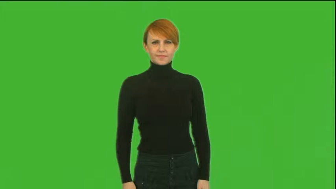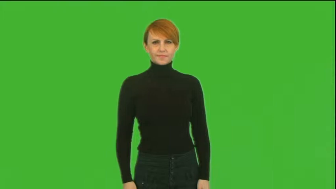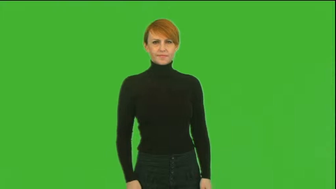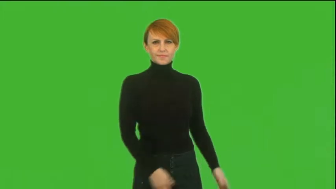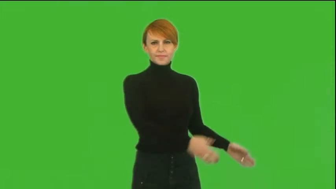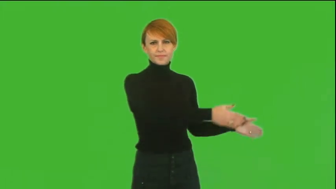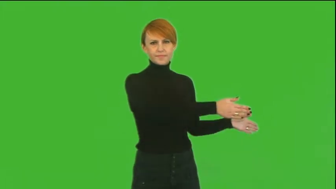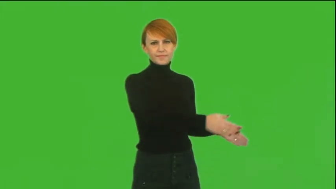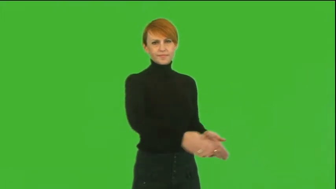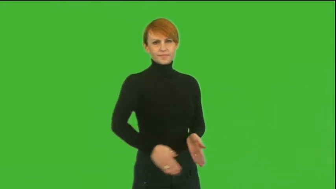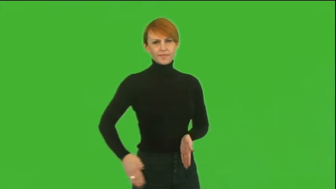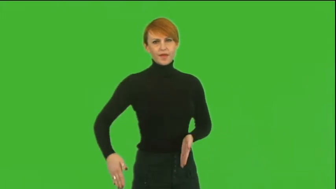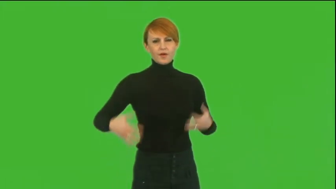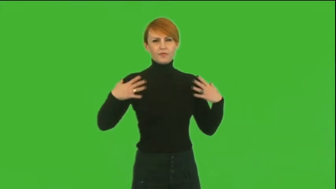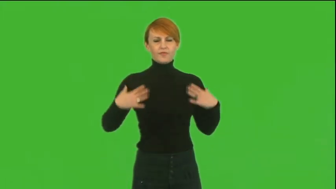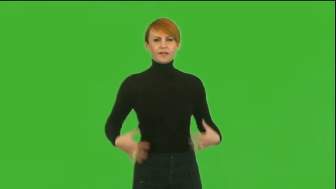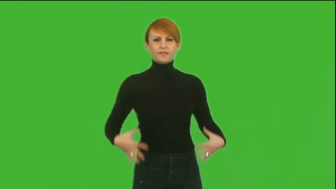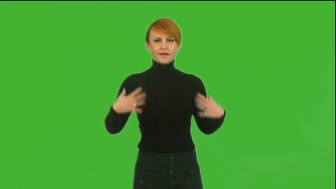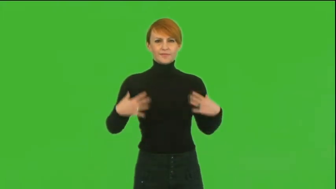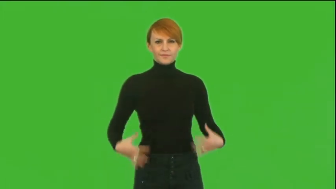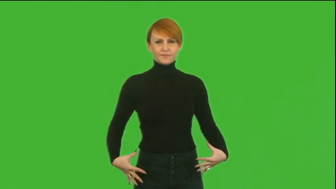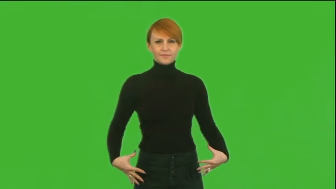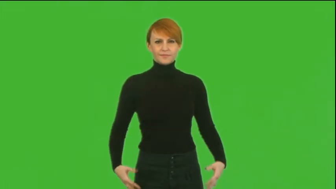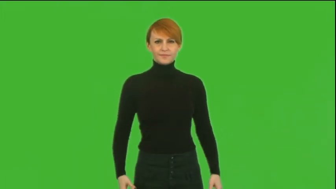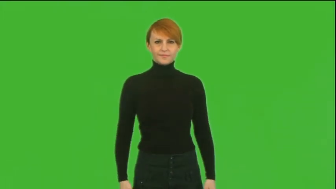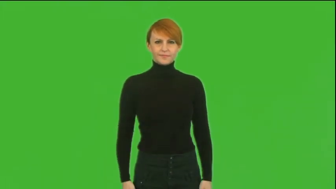wanna